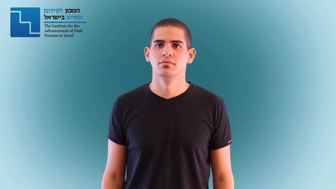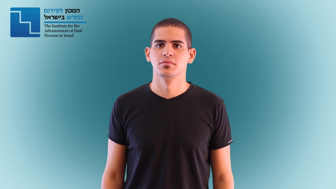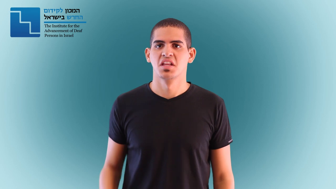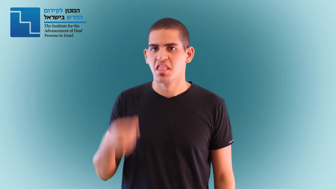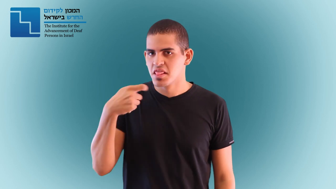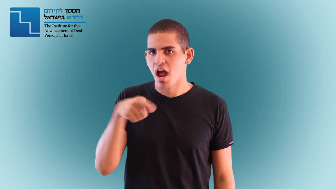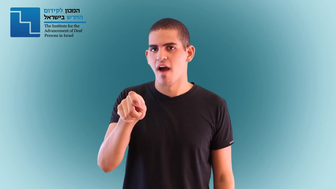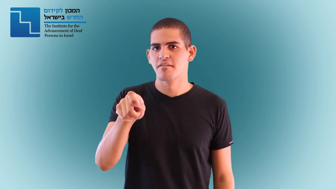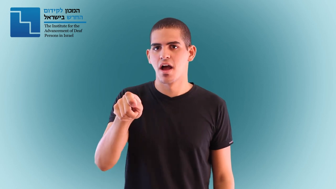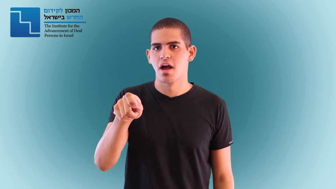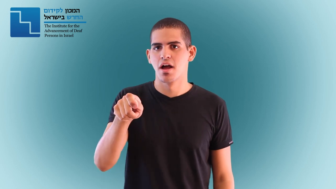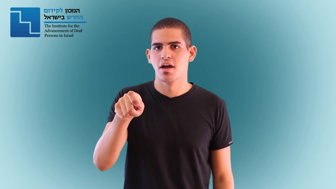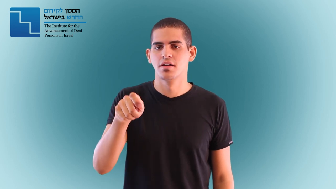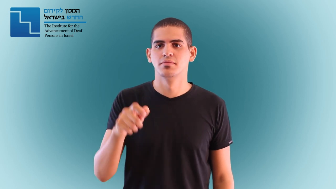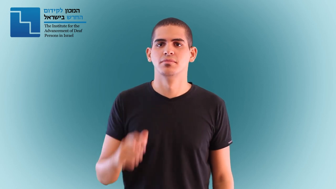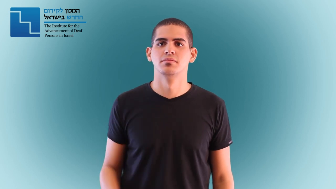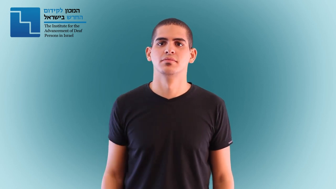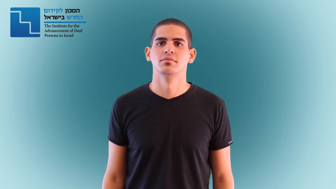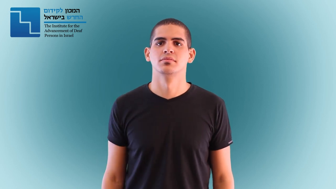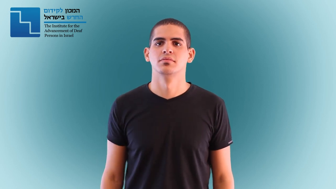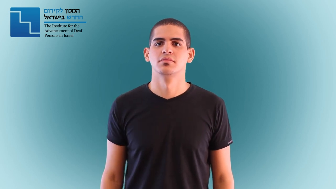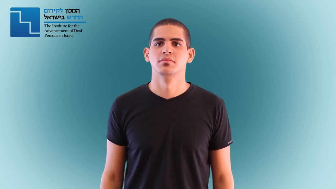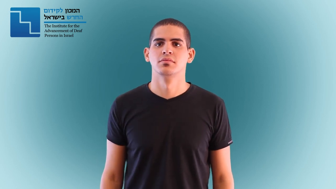דווקא